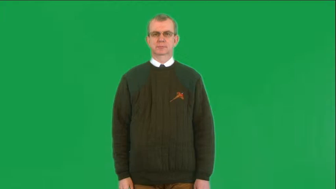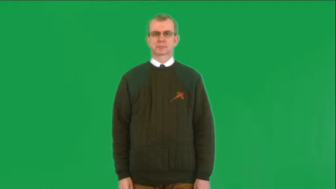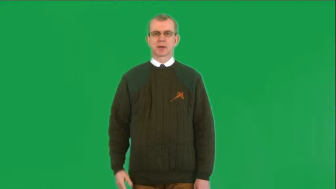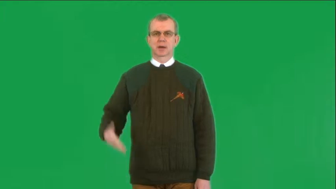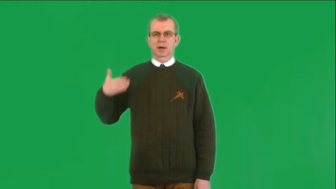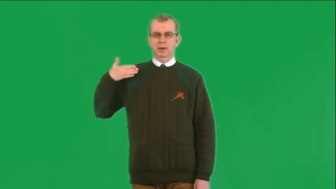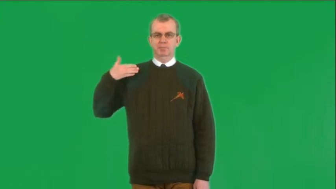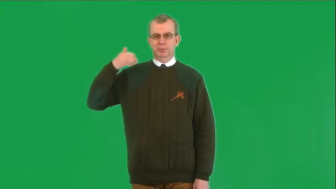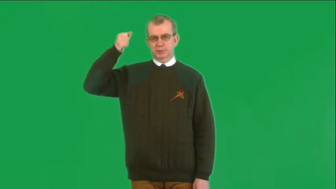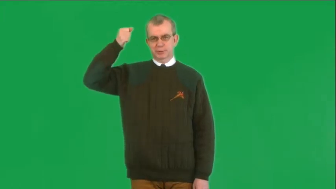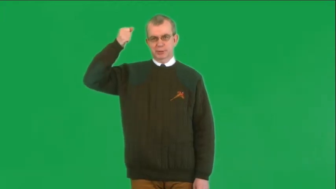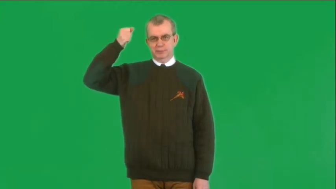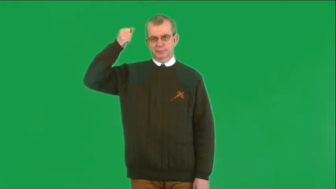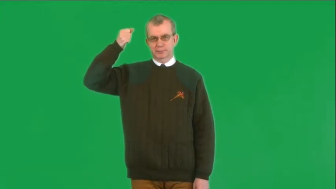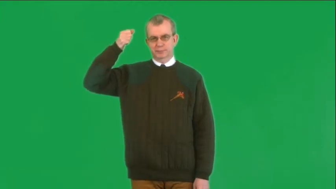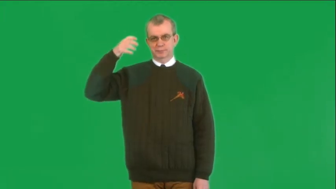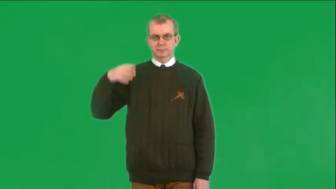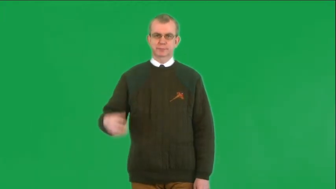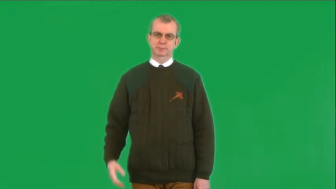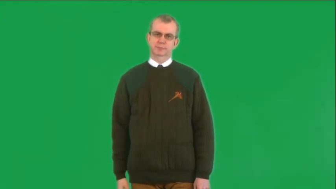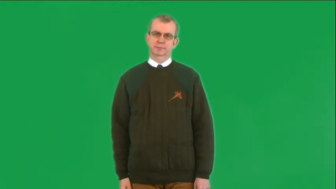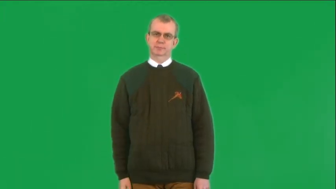ambicja